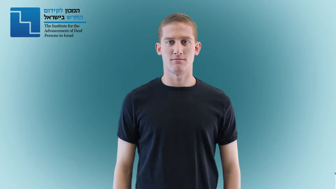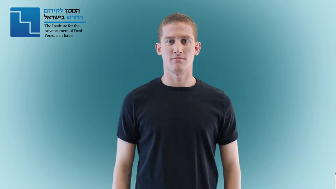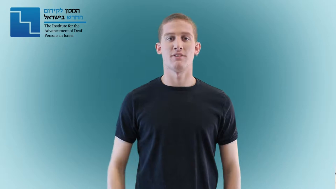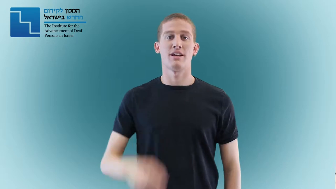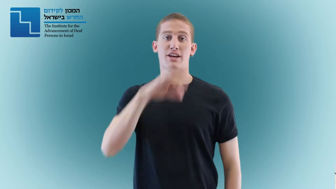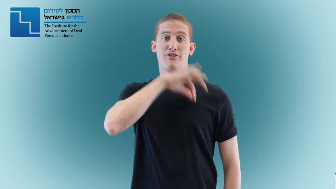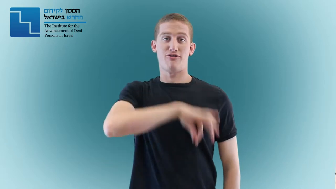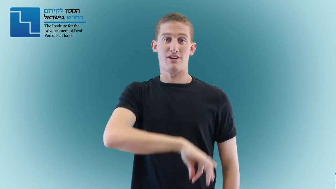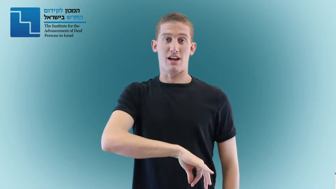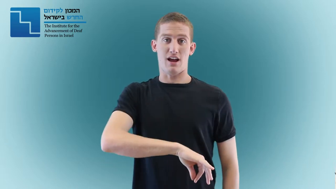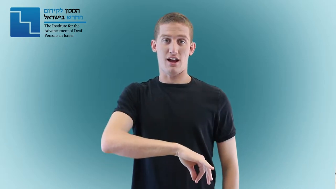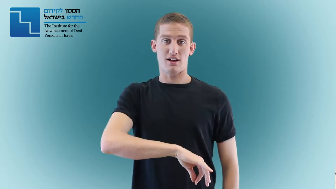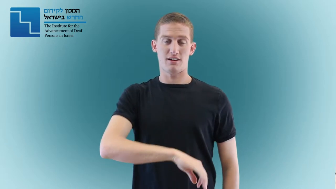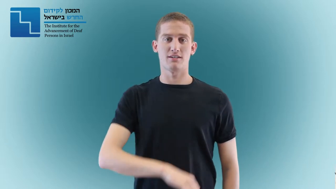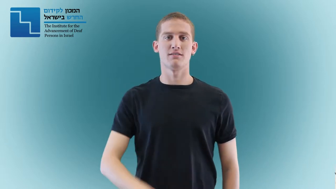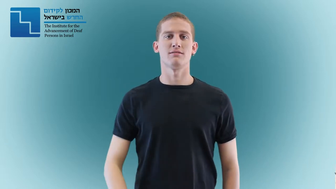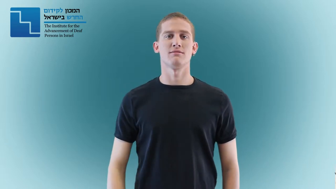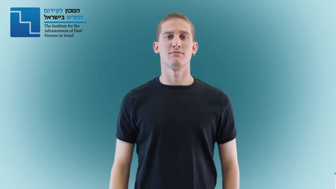הרוויח